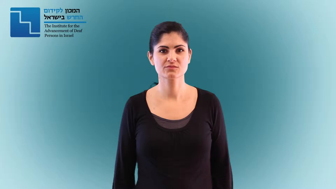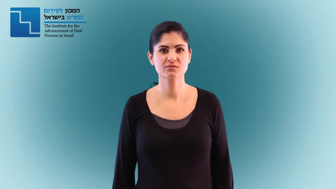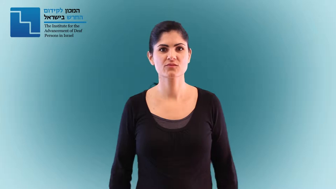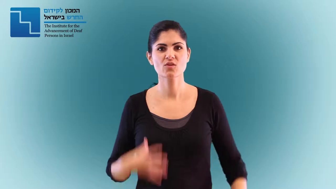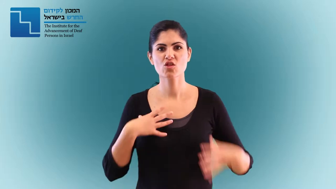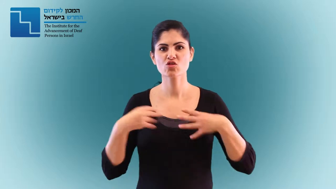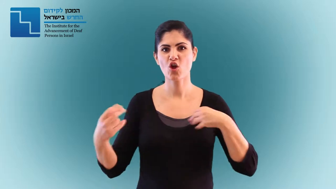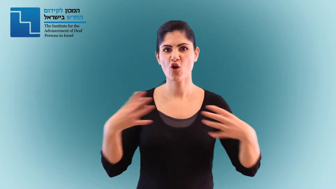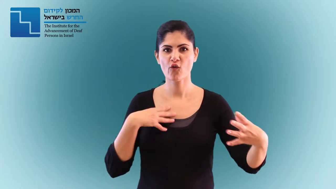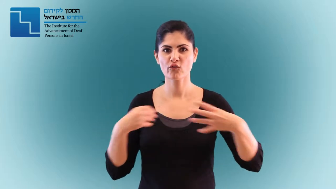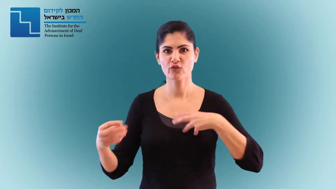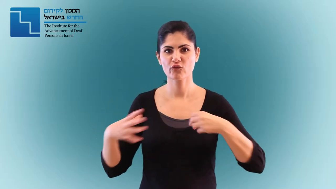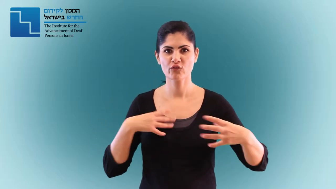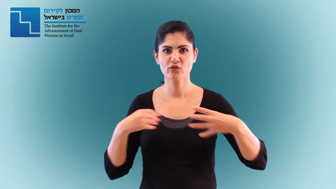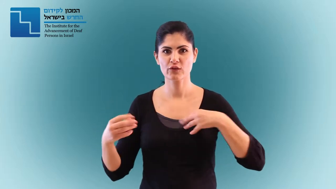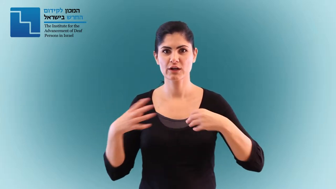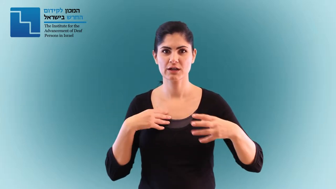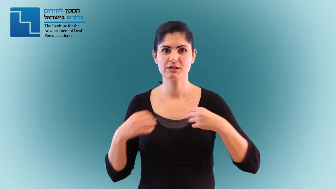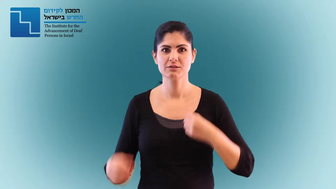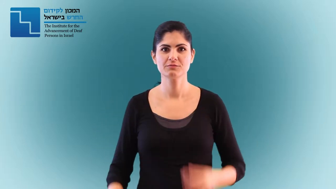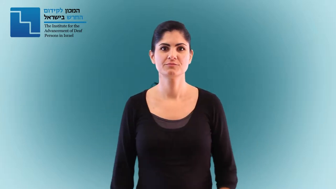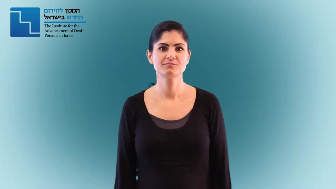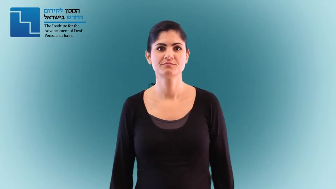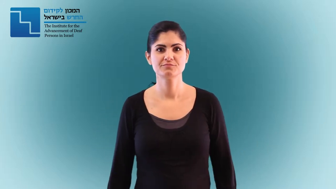דוב